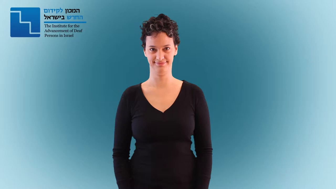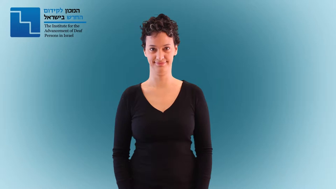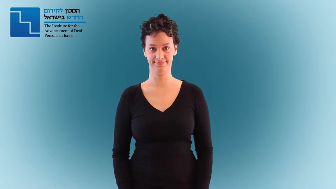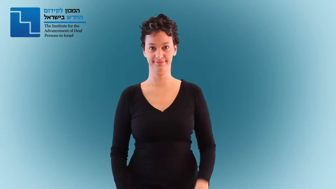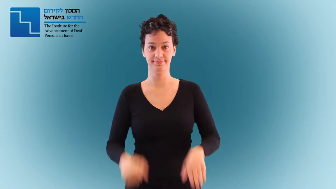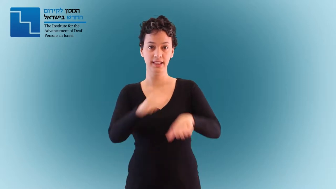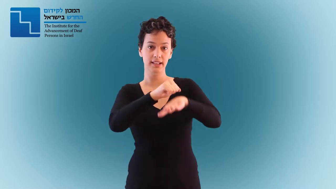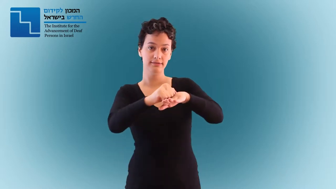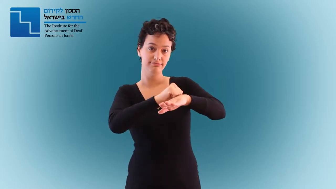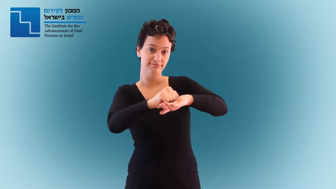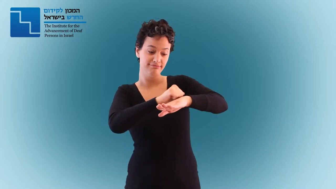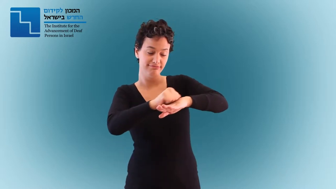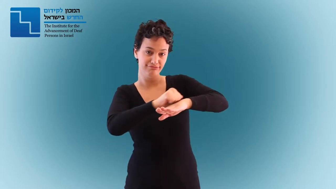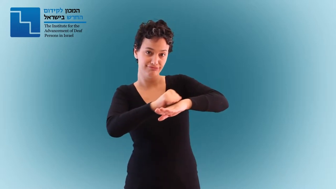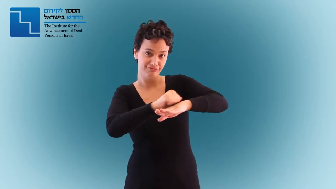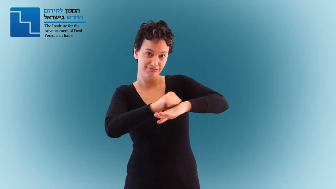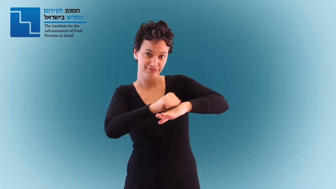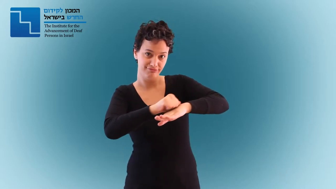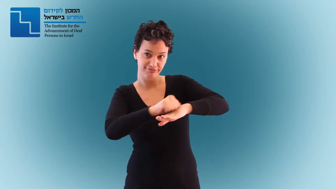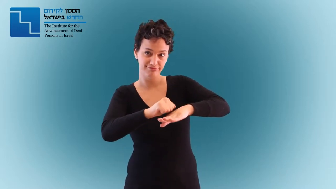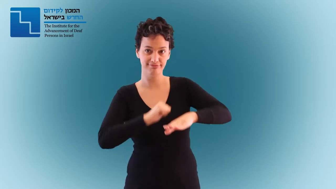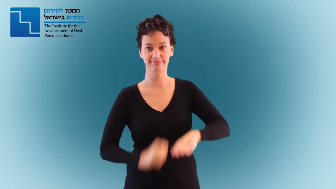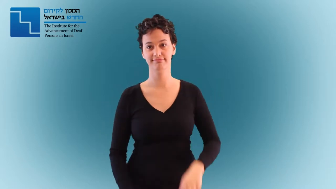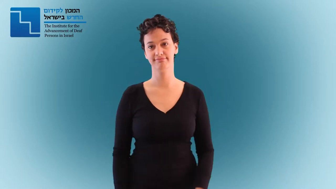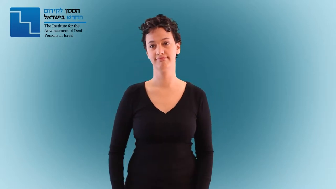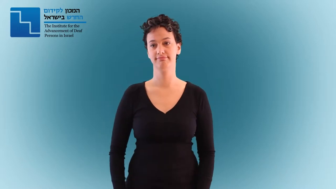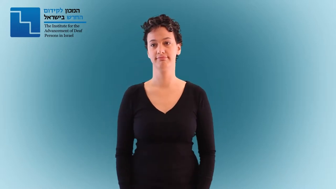לצחצח